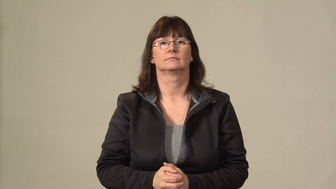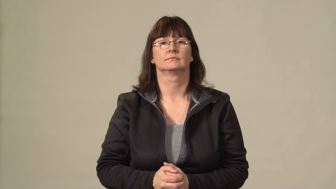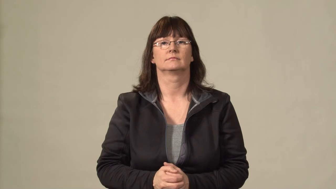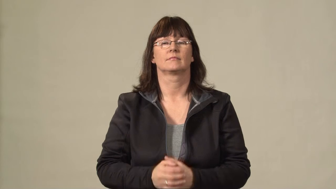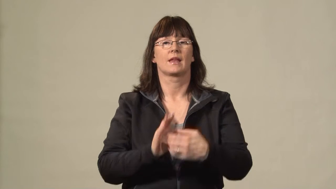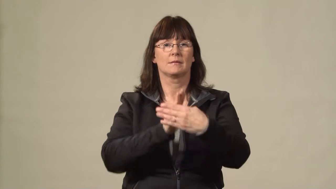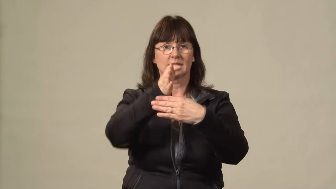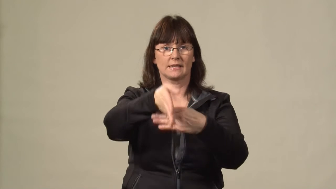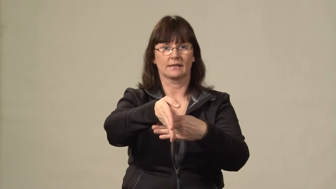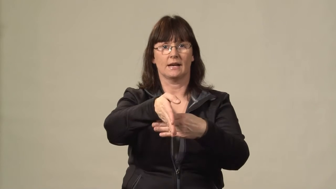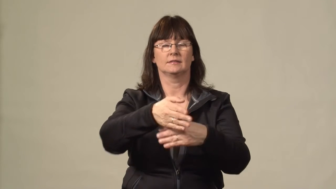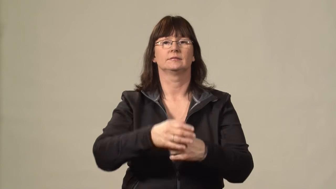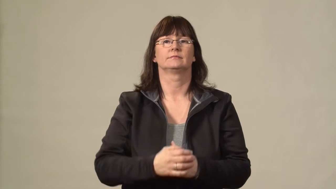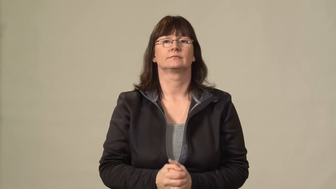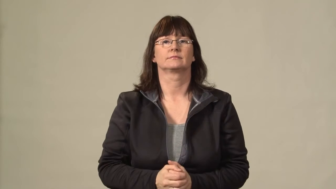Heimsækja